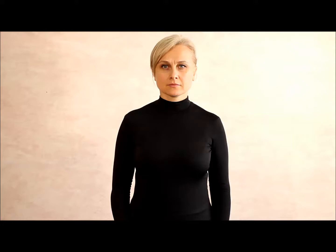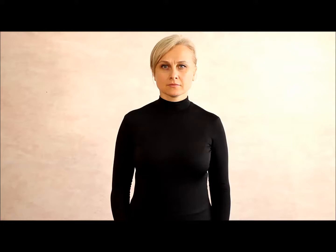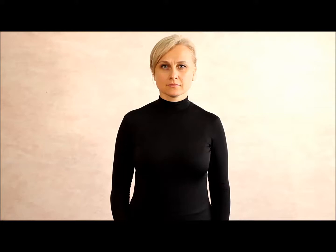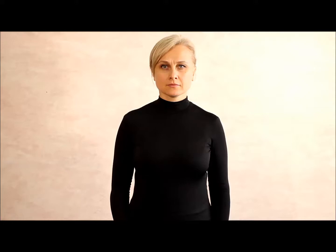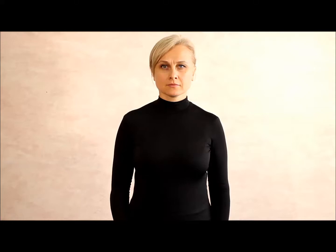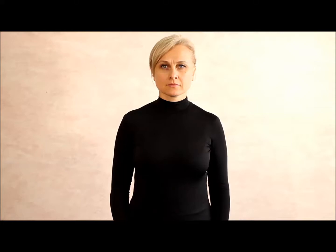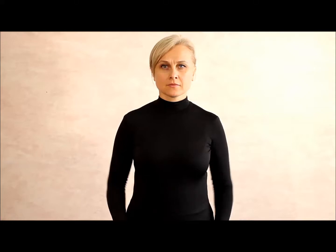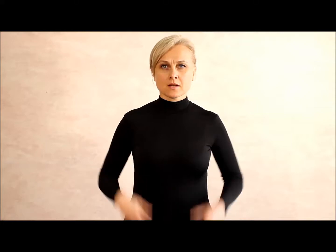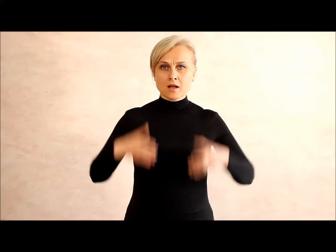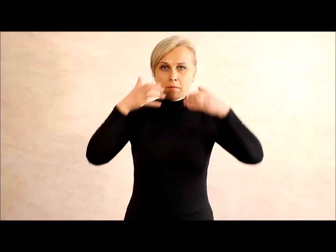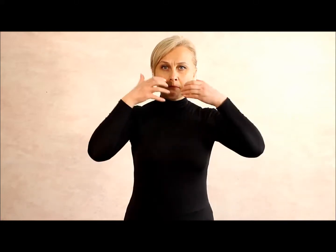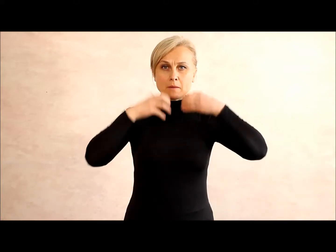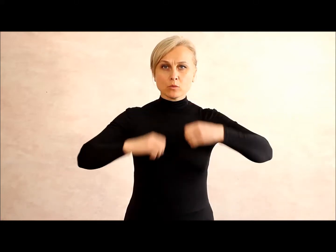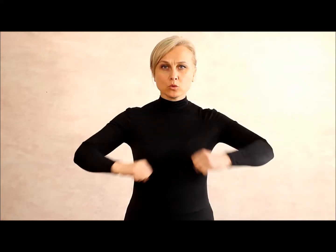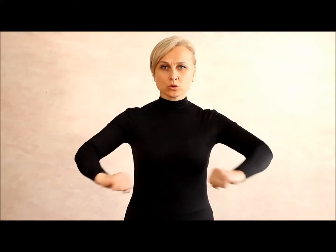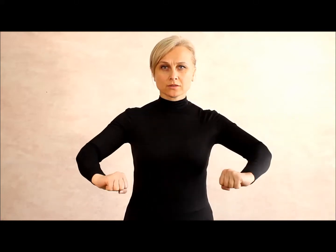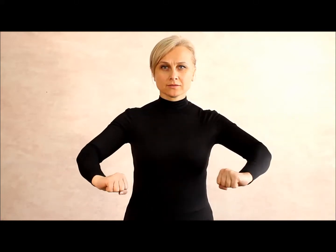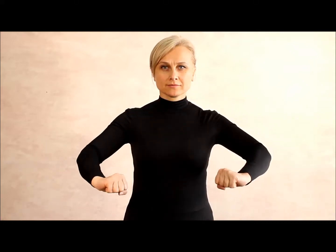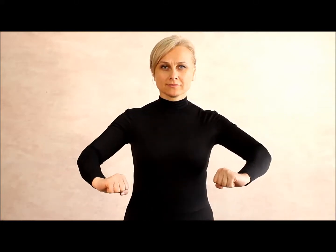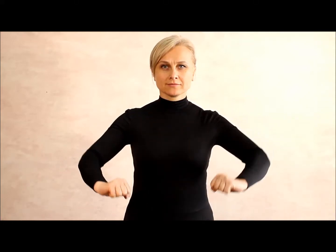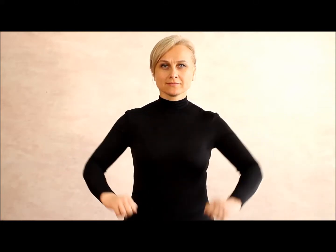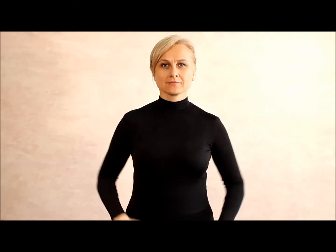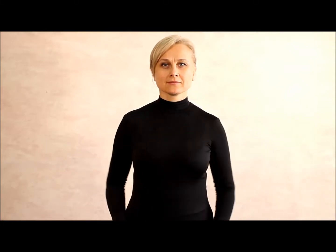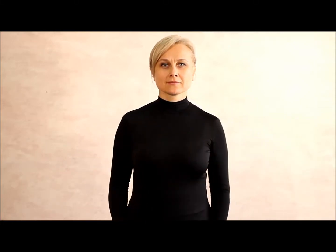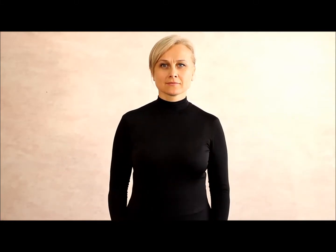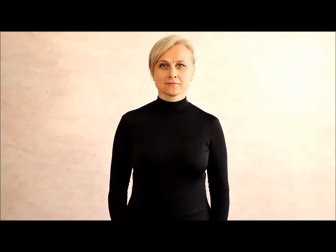Mamut